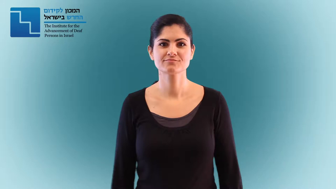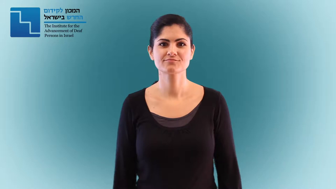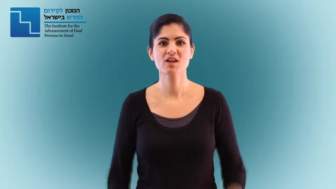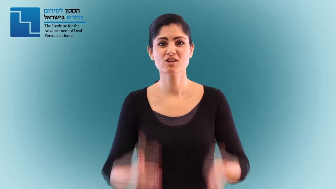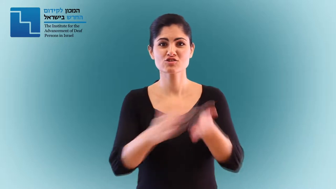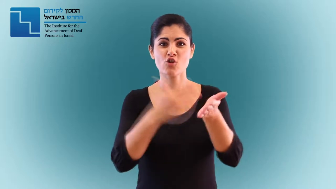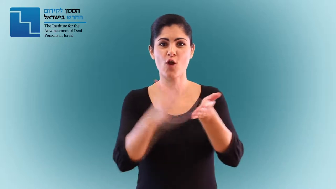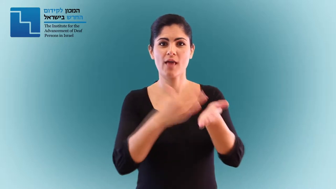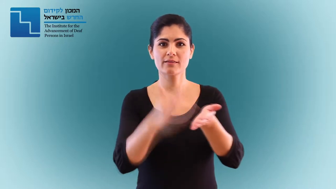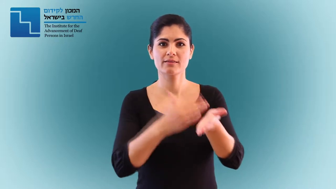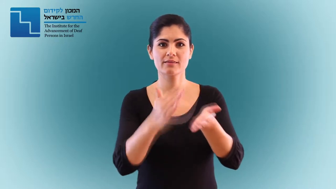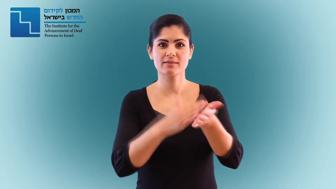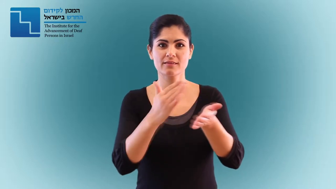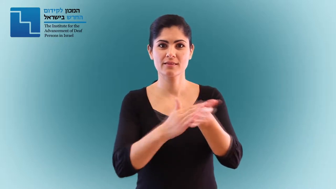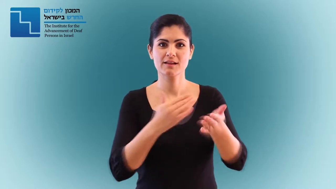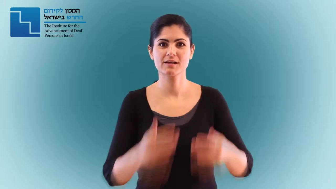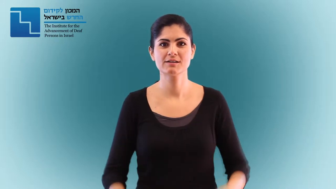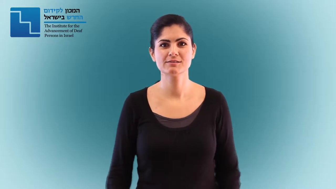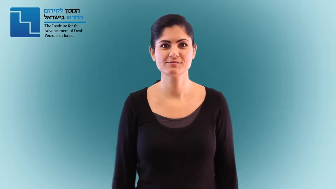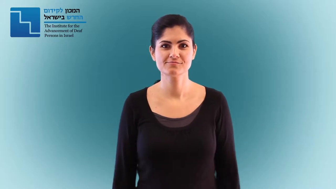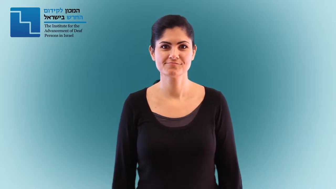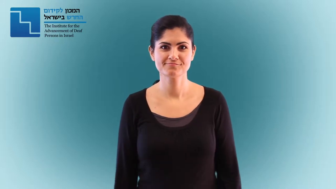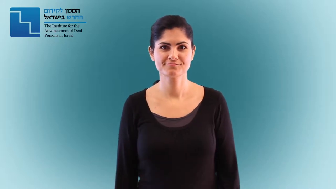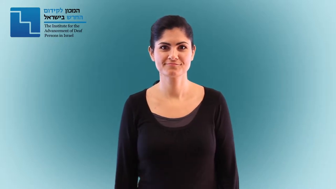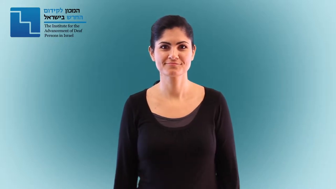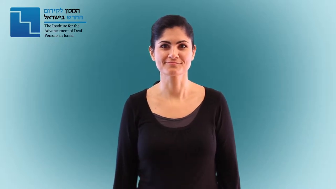שוקולד (ממרח)